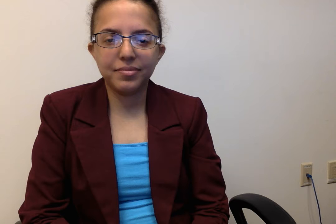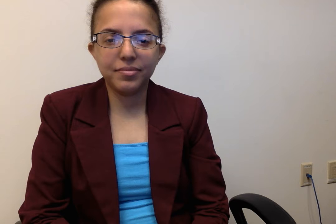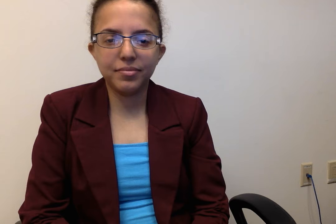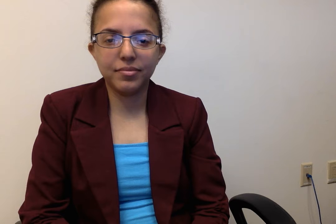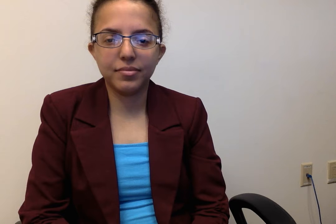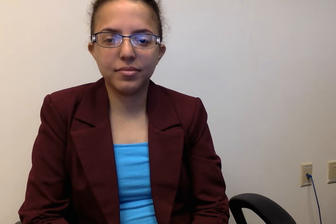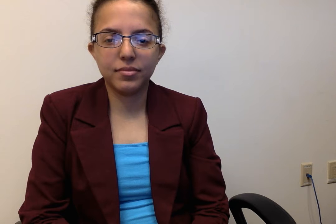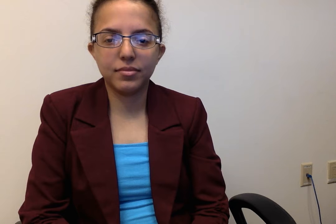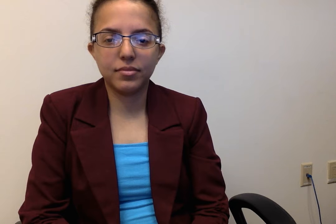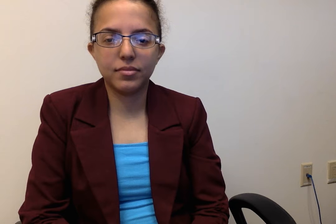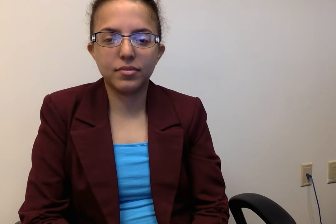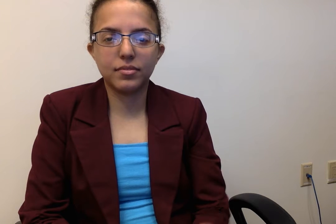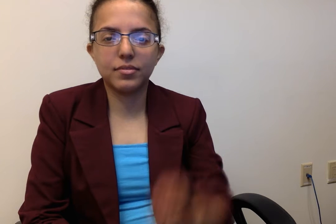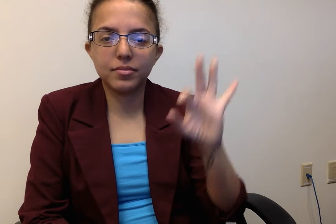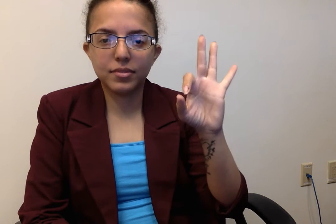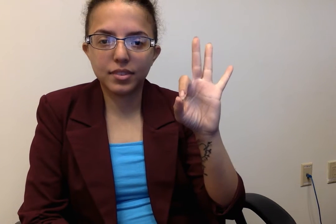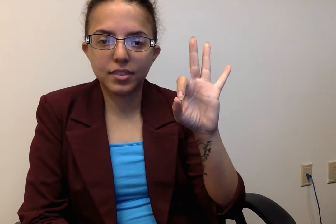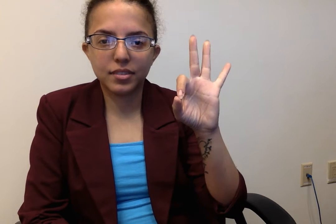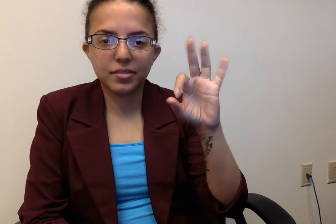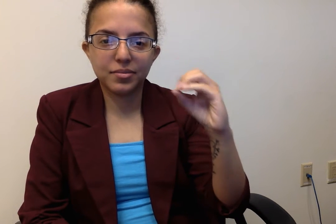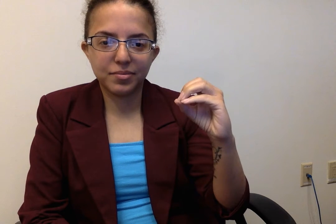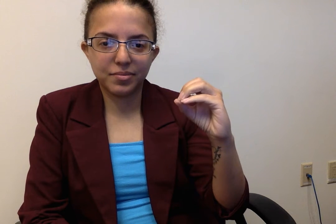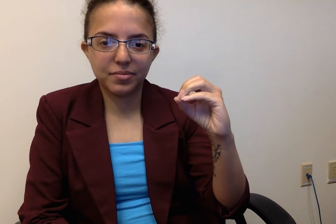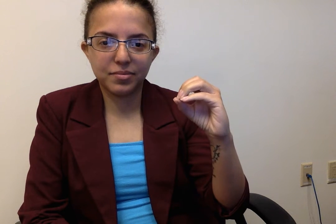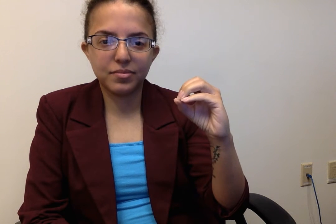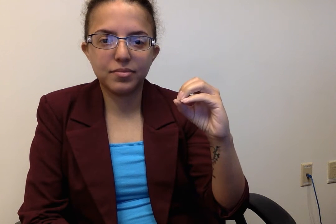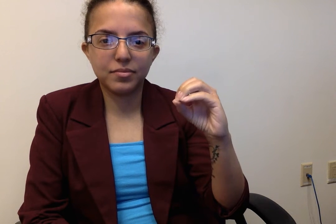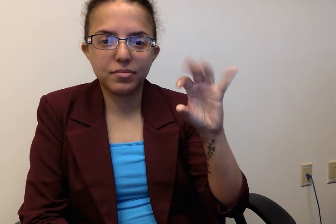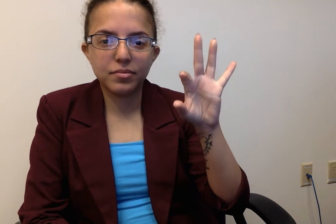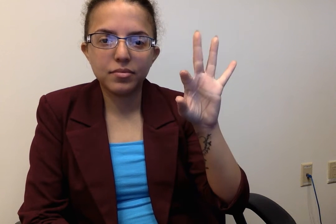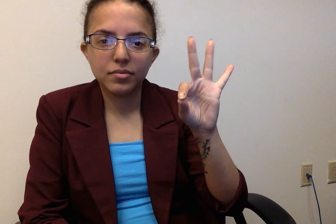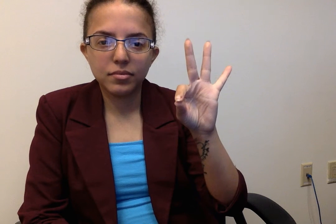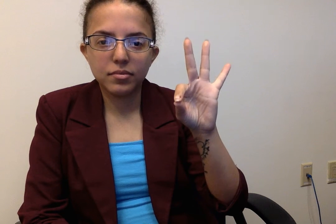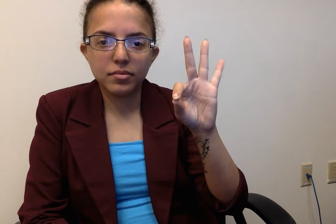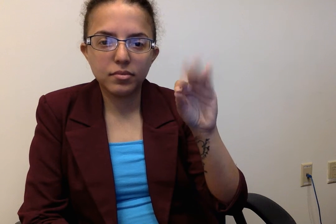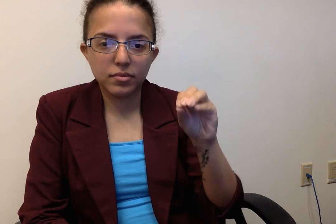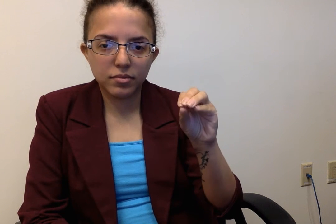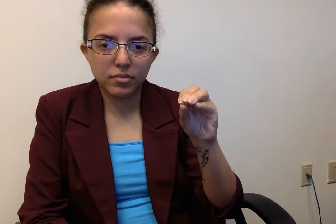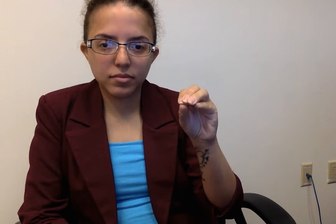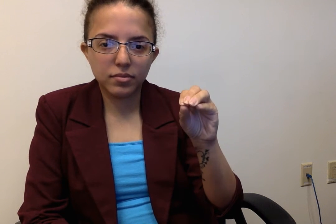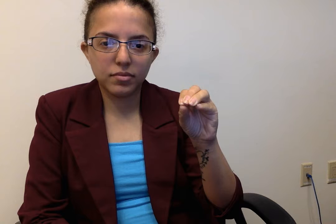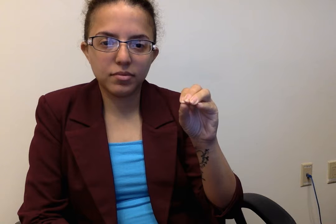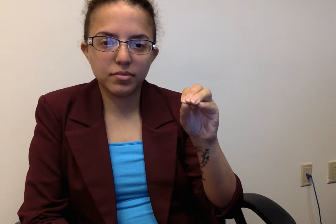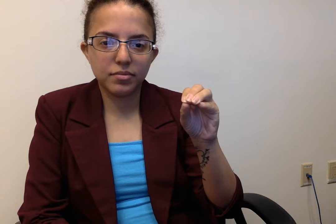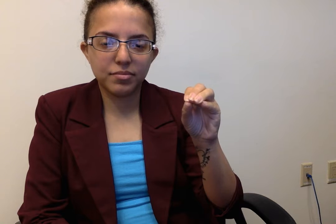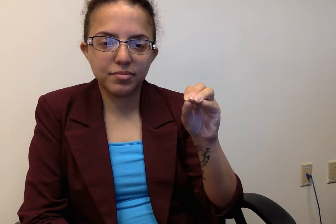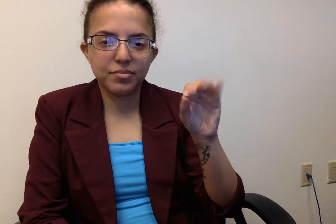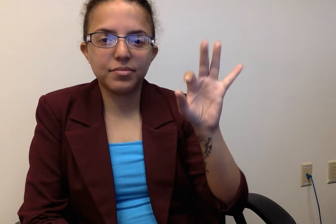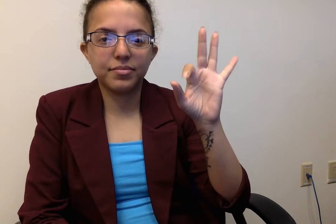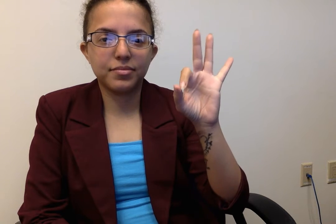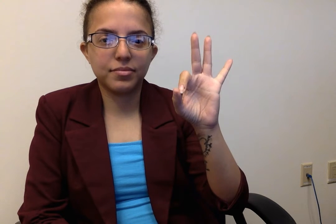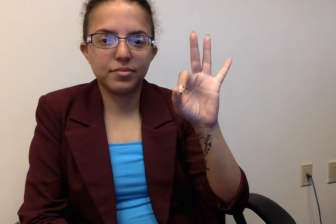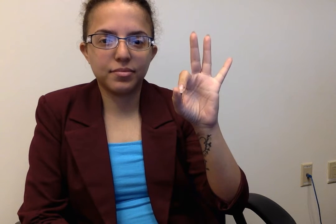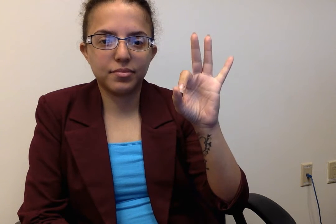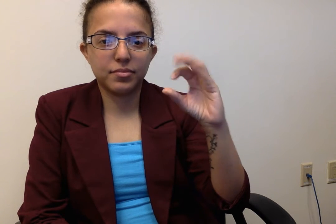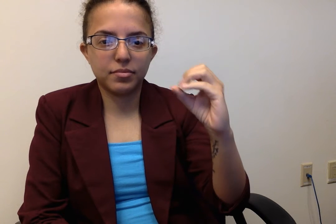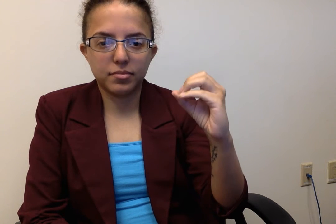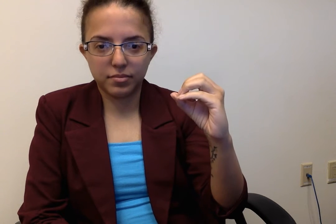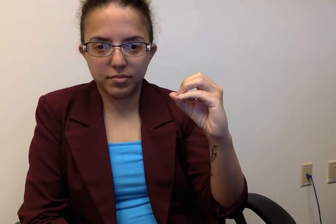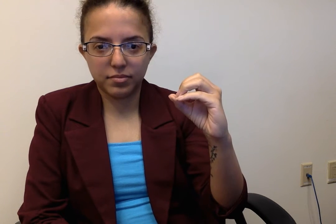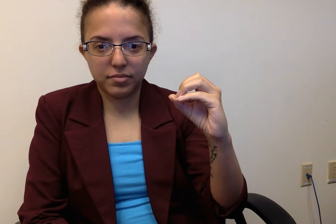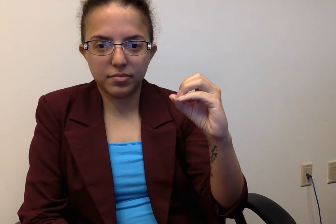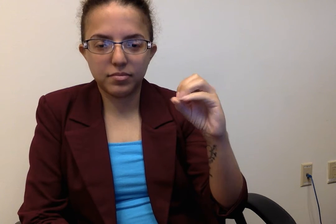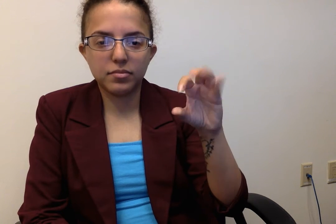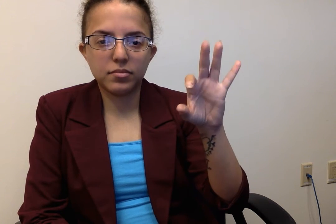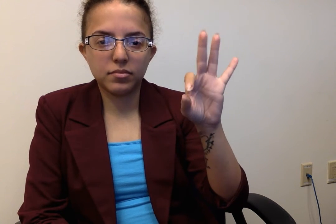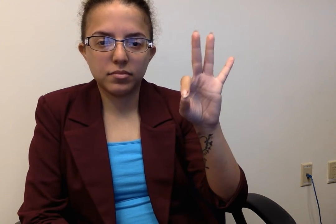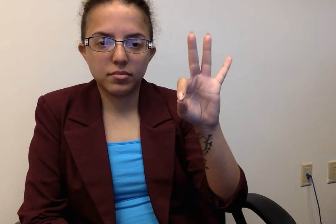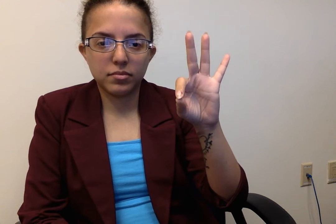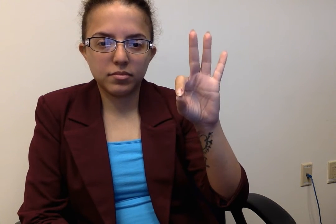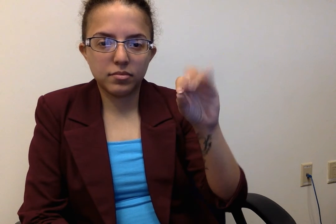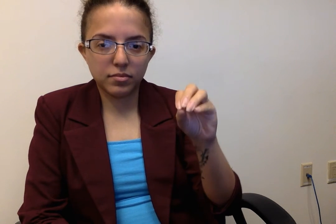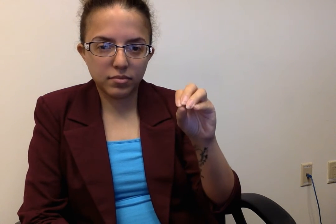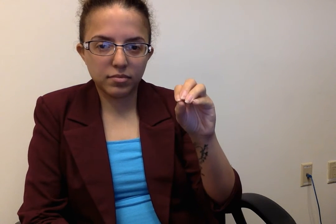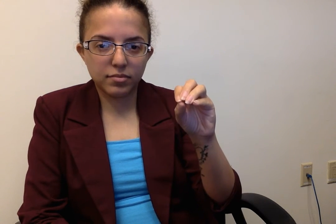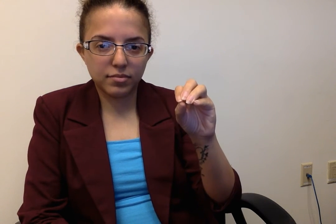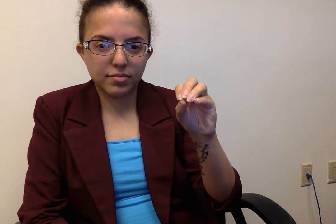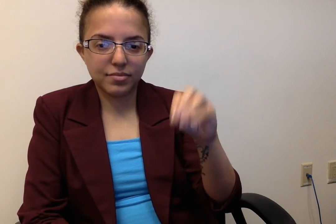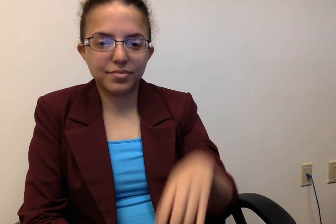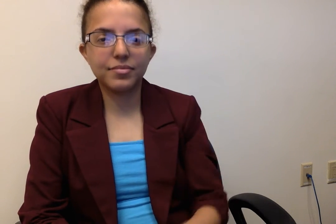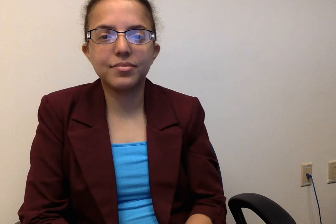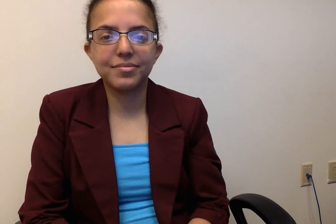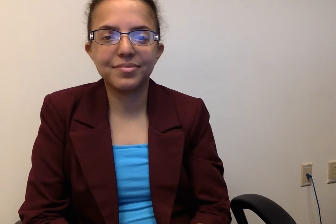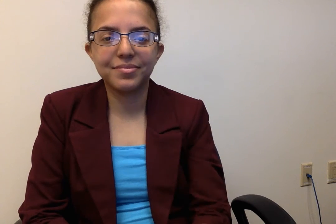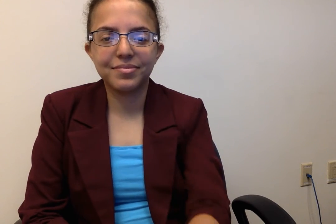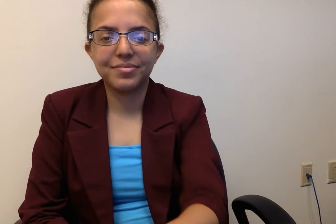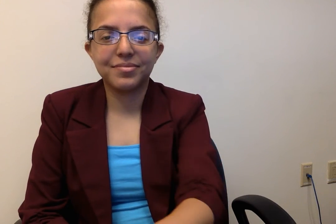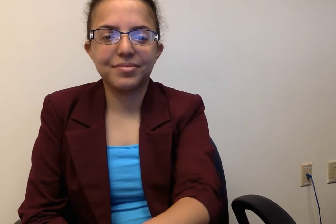90